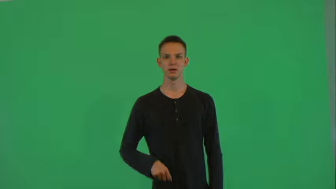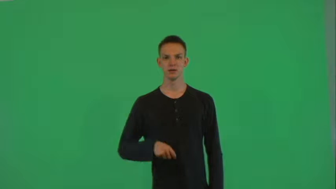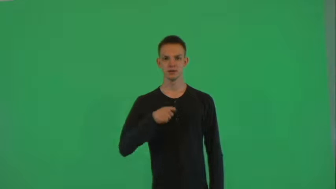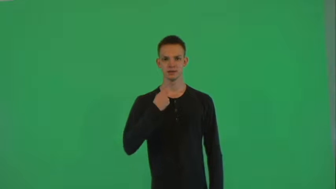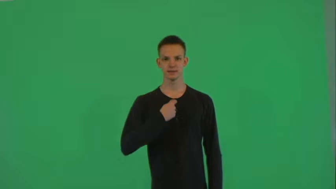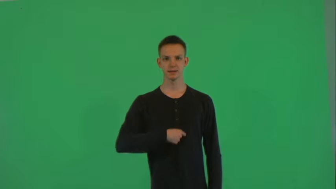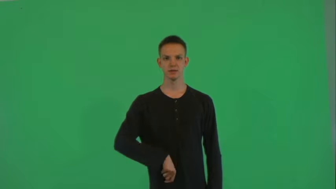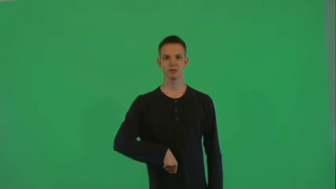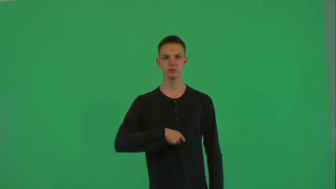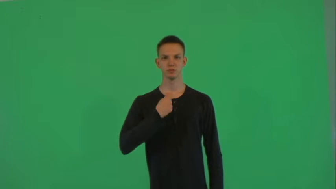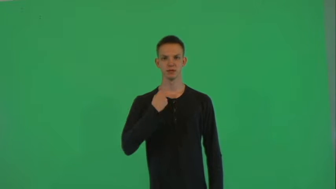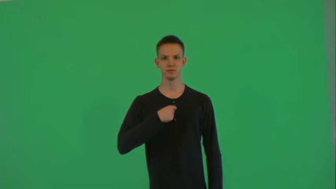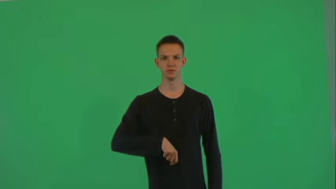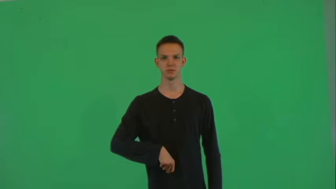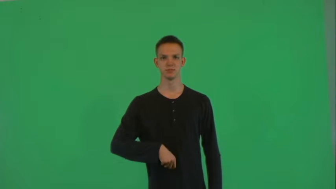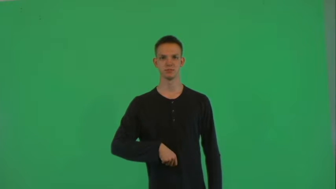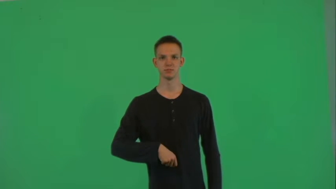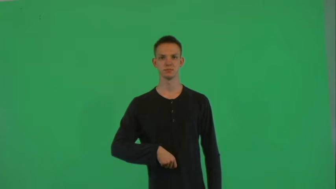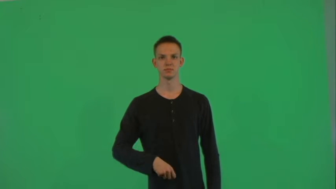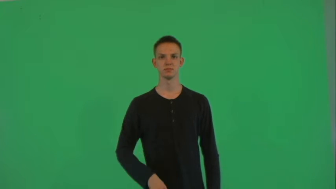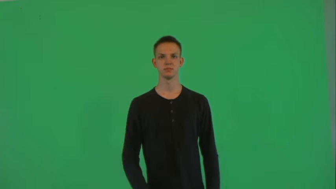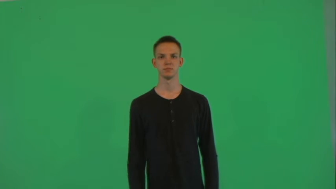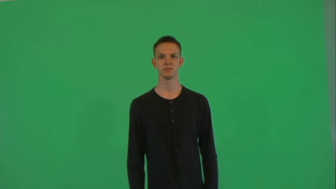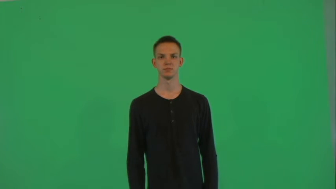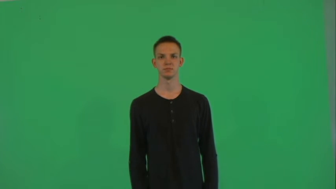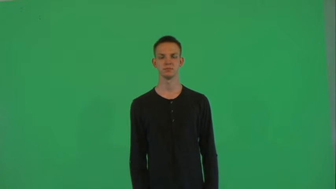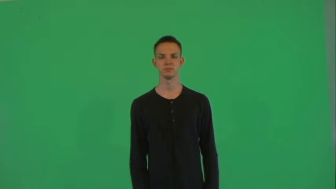zamek błyskawiczny